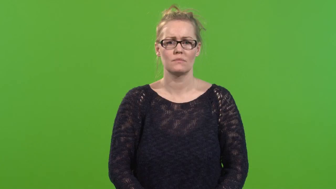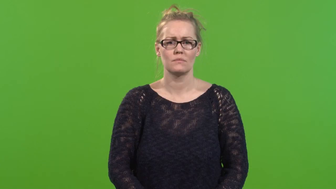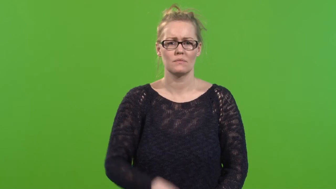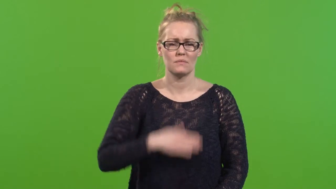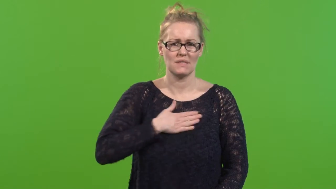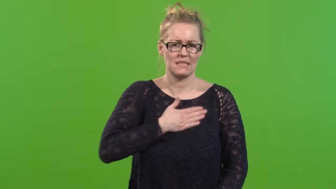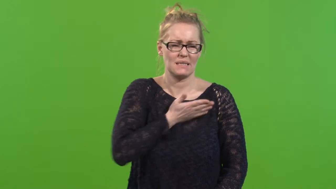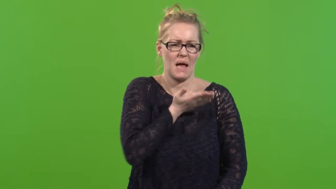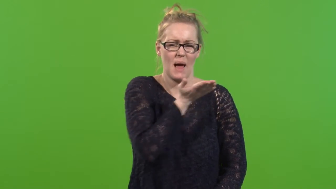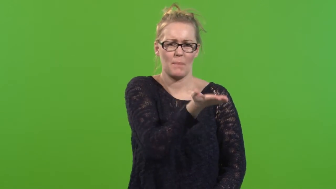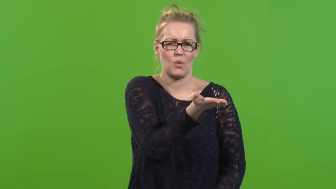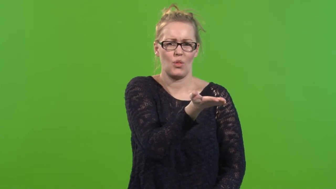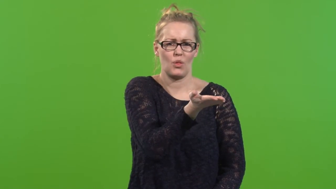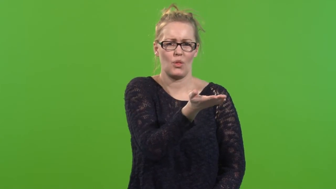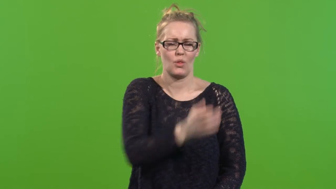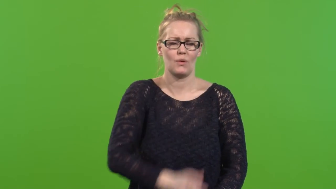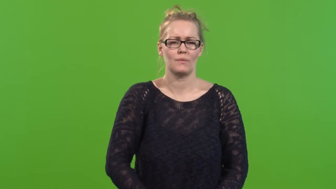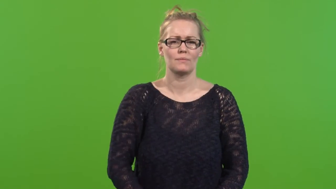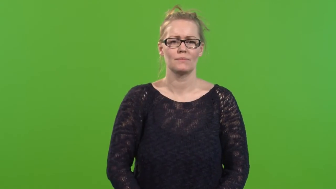Samúð